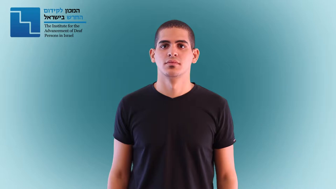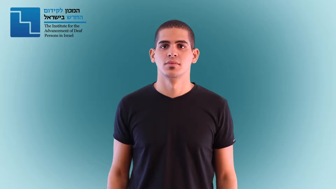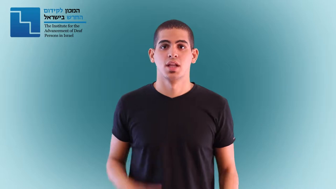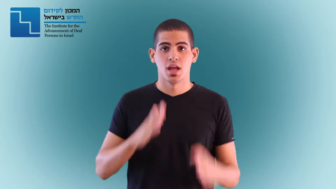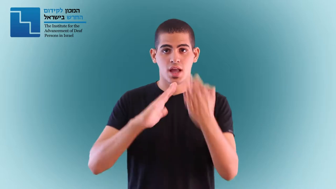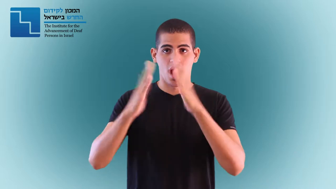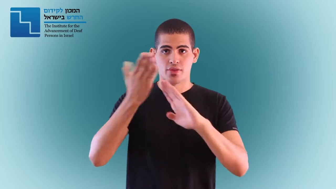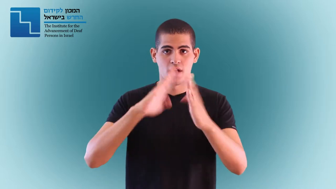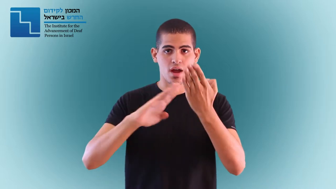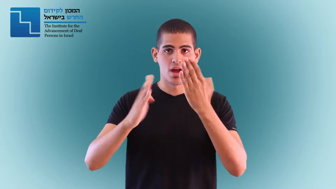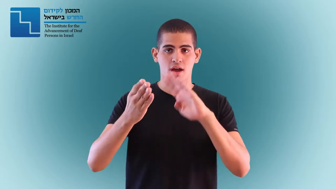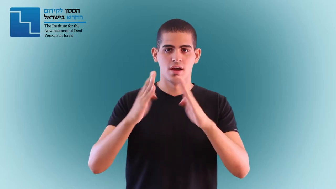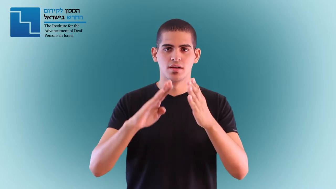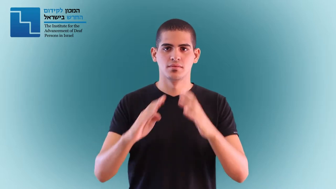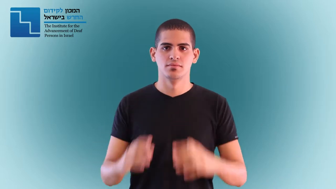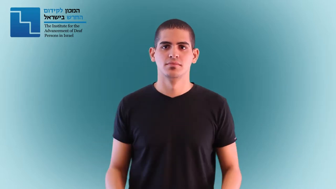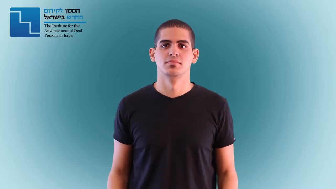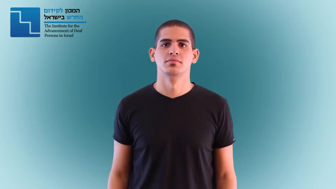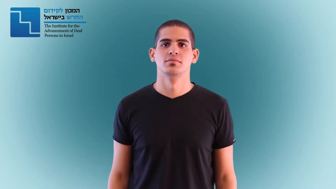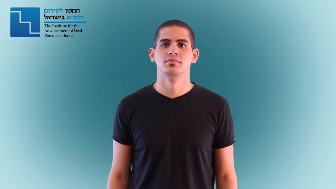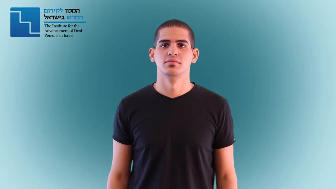קרטה